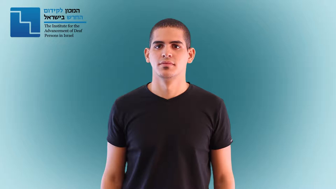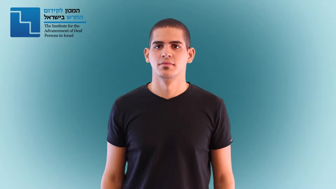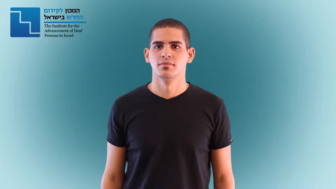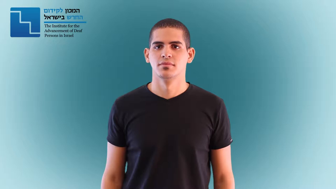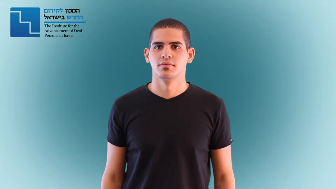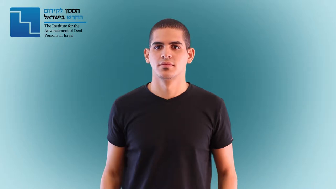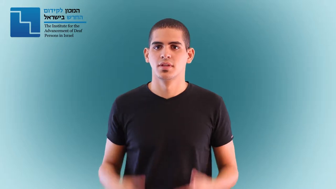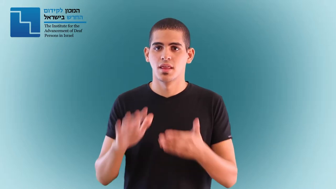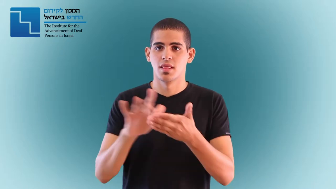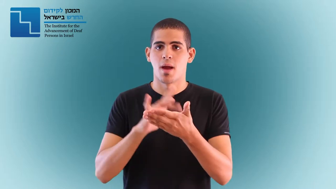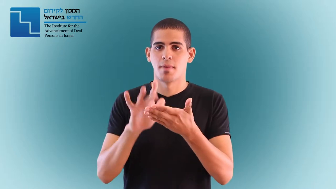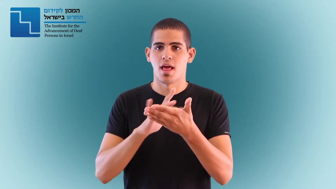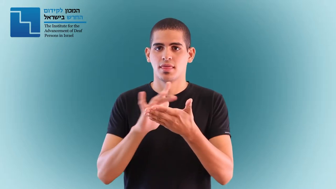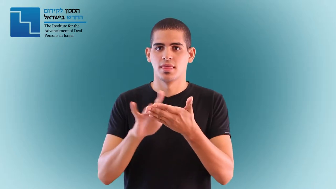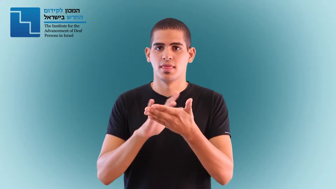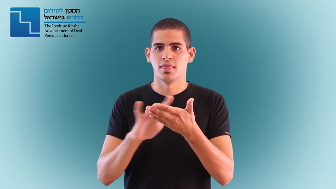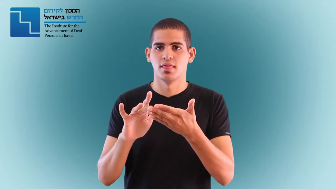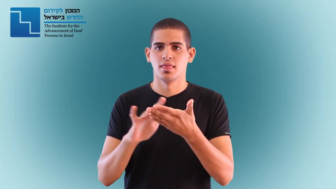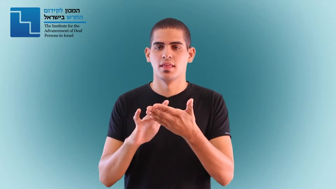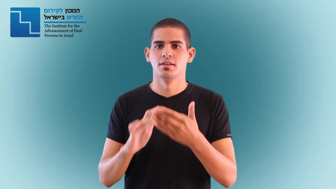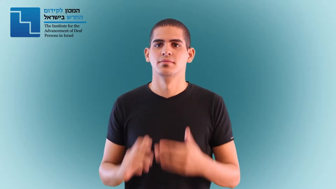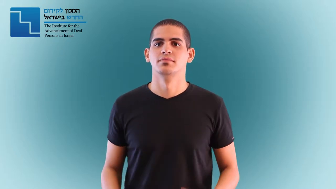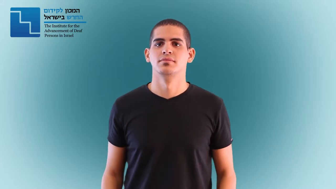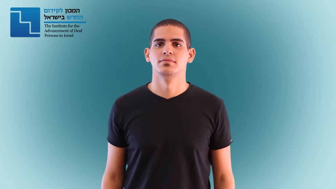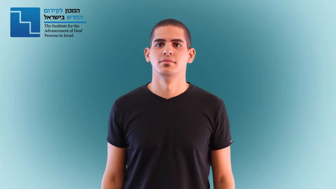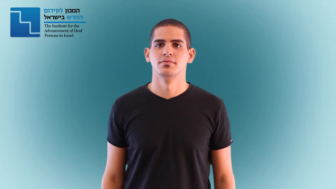טבלט